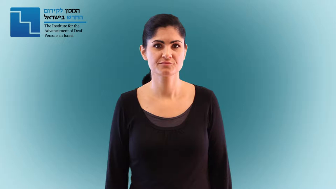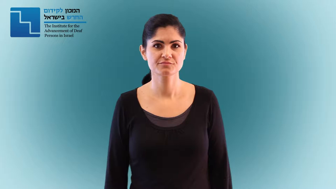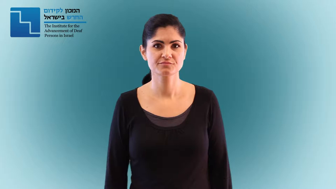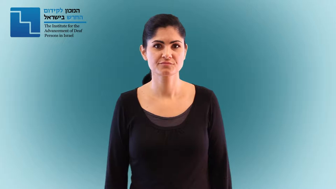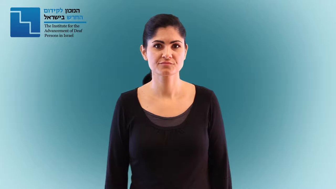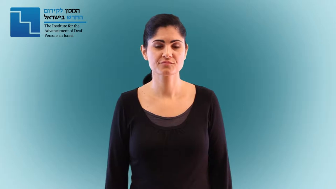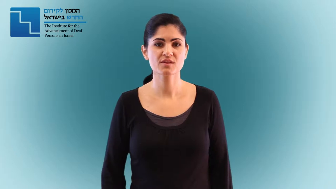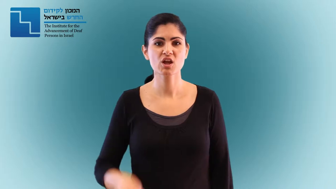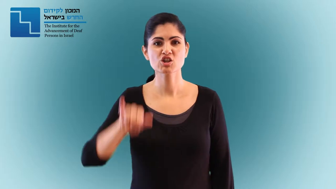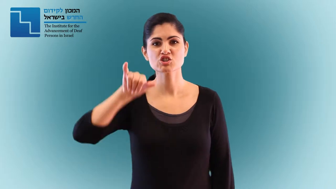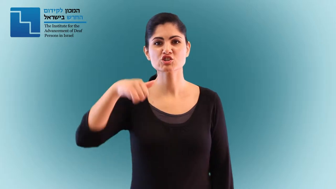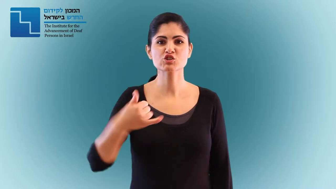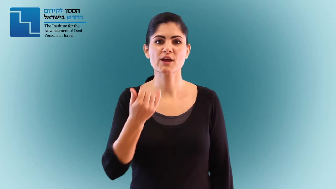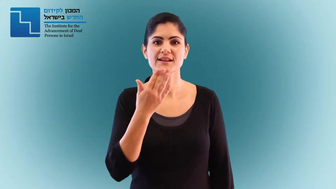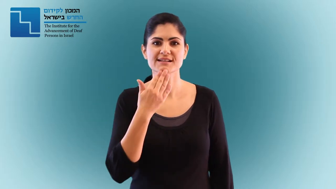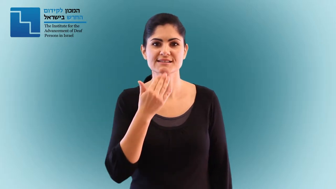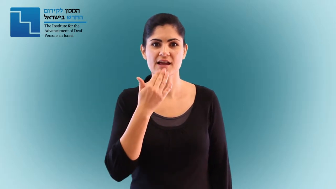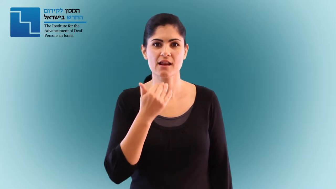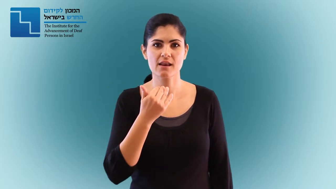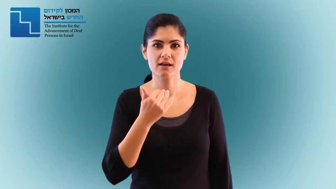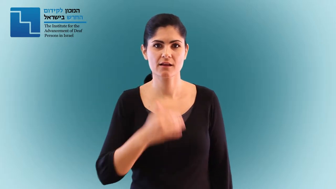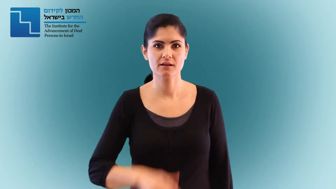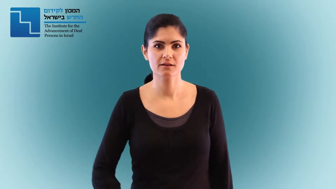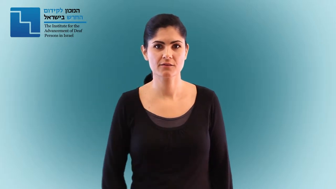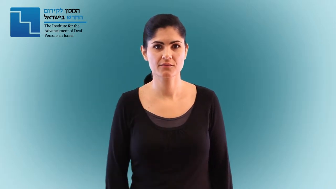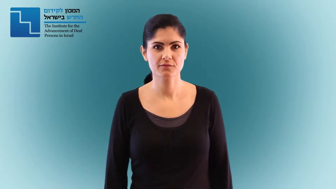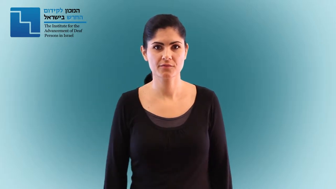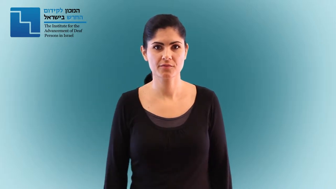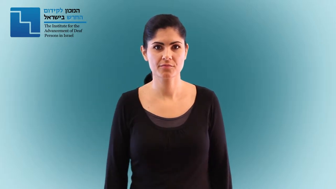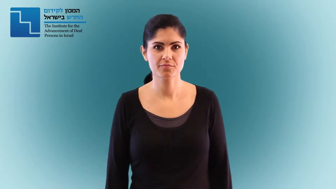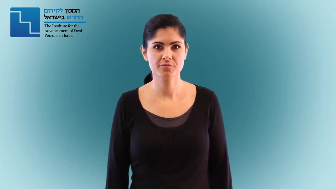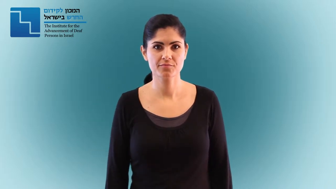ג'וינט ישראל